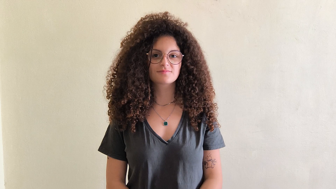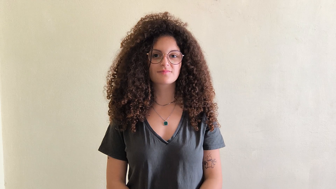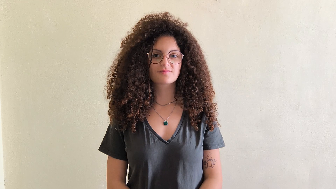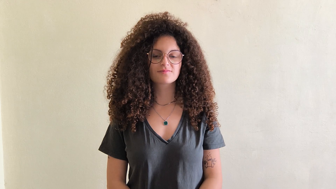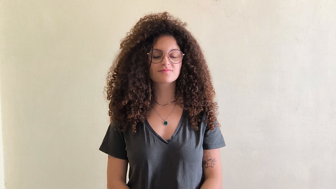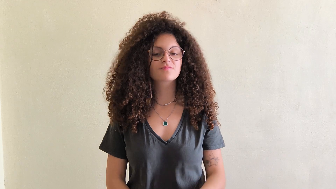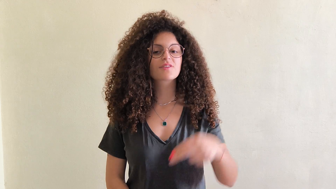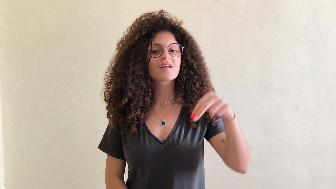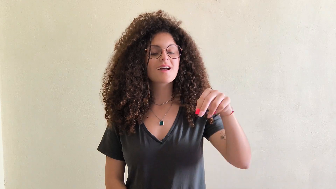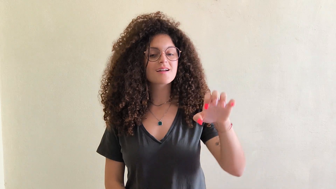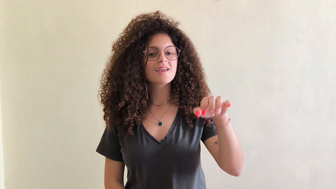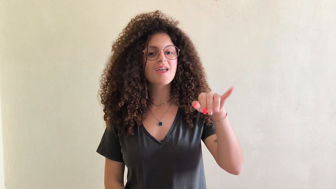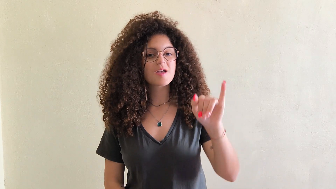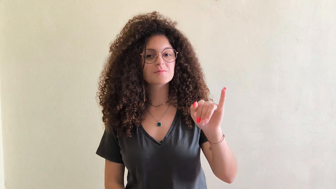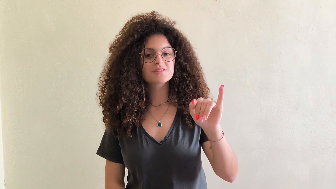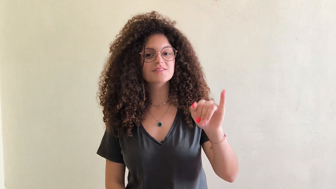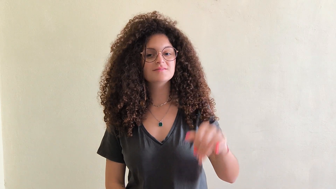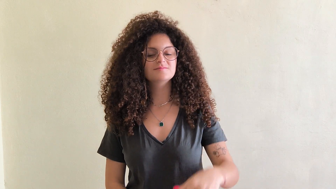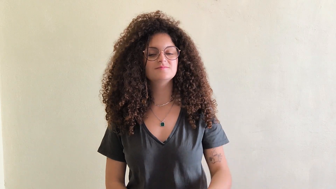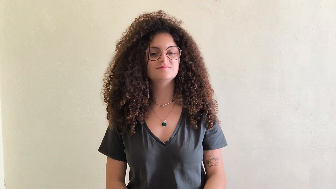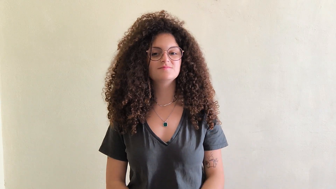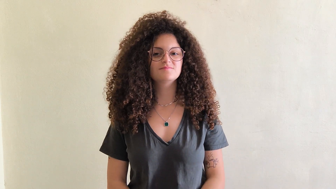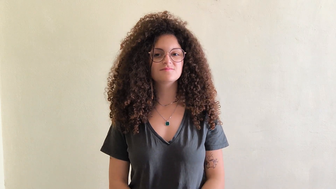Nemi